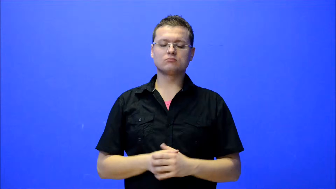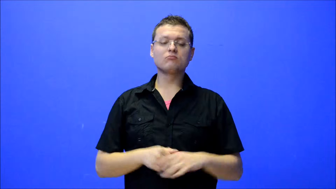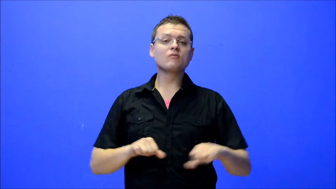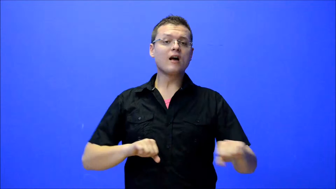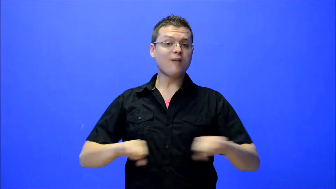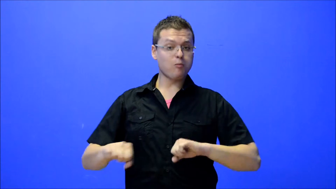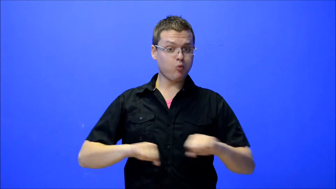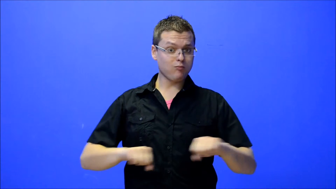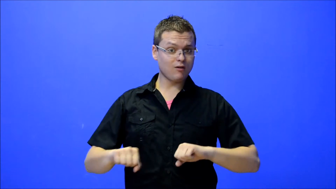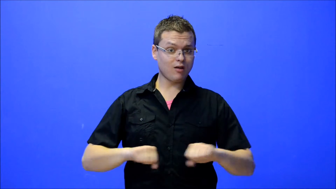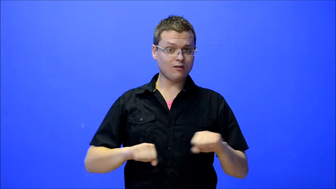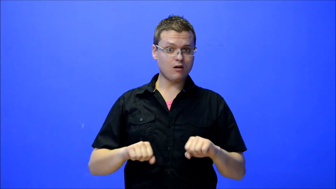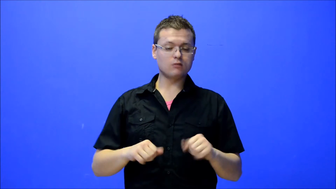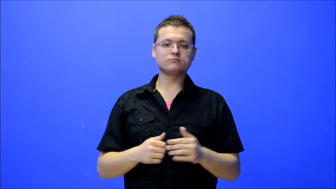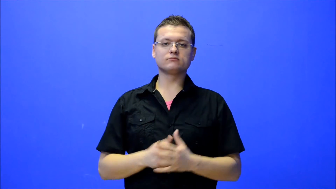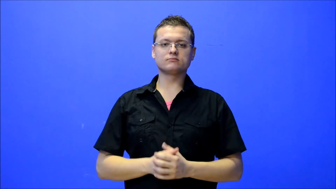republika